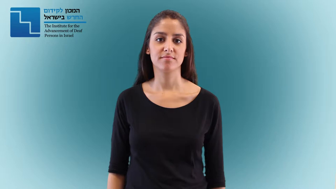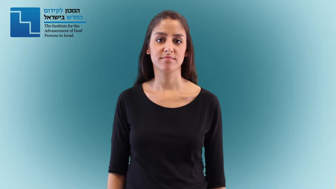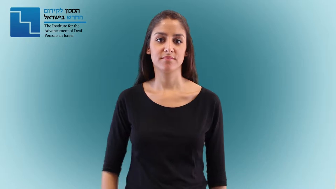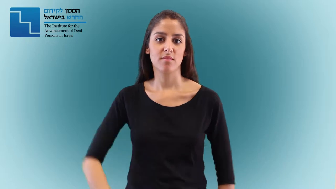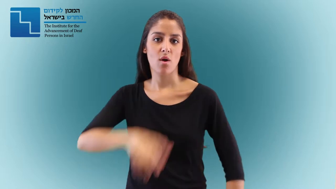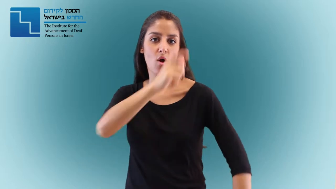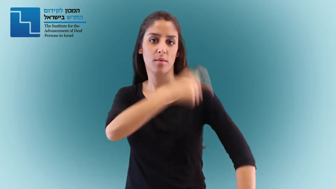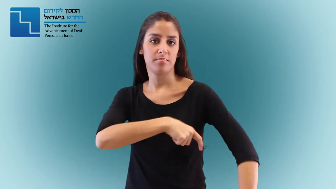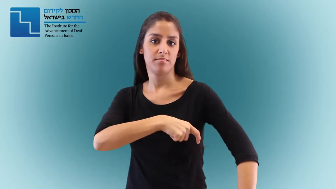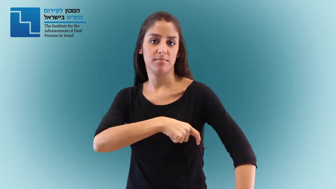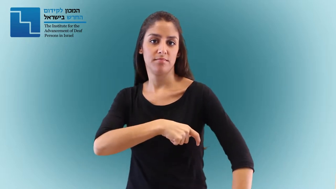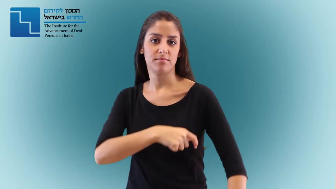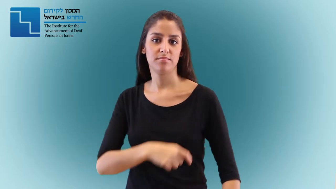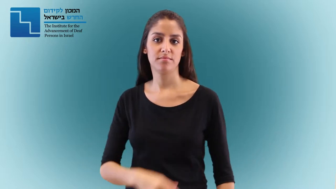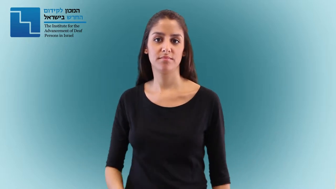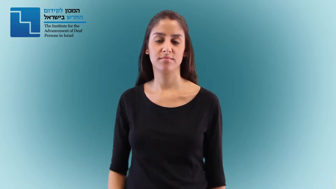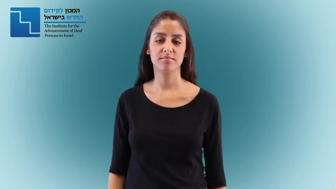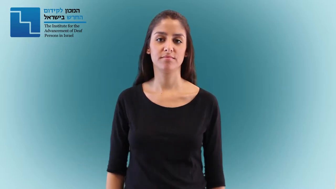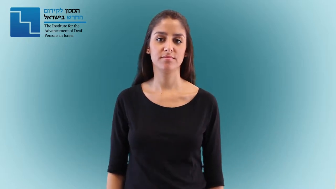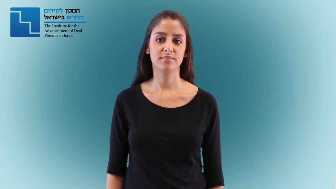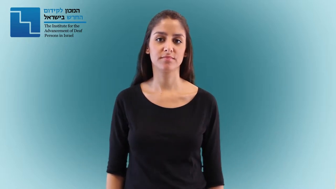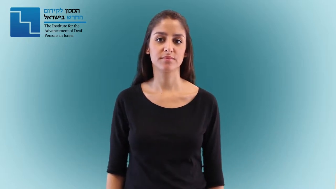או"ם